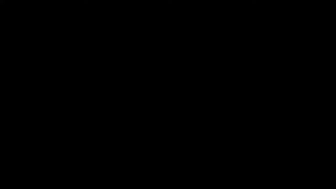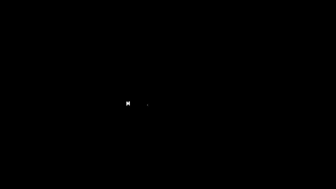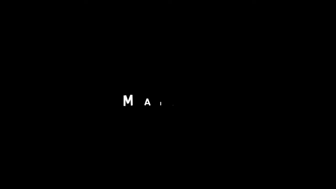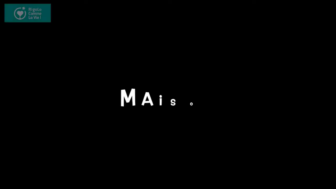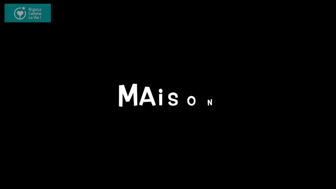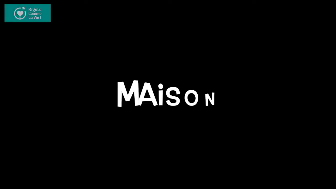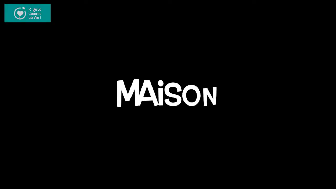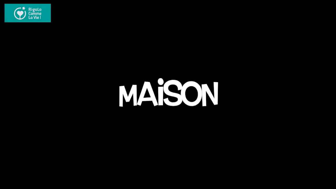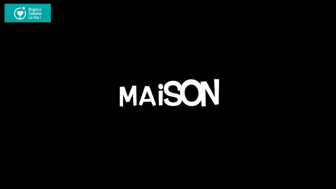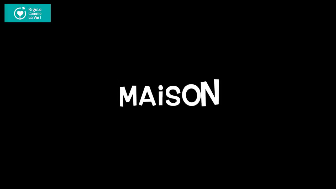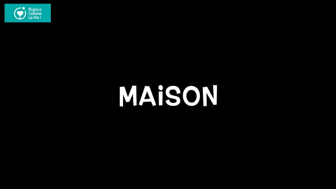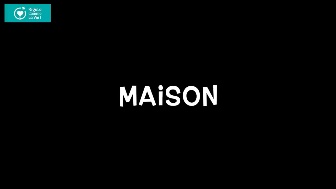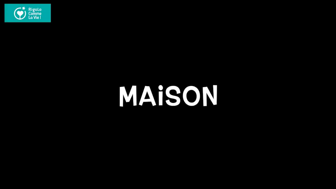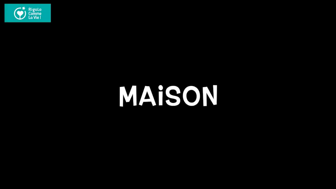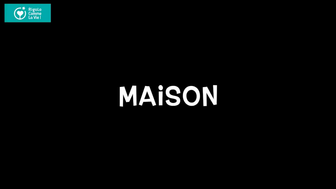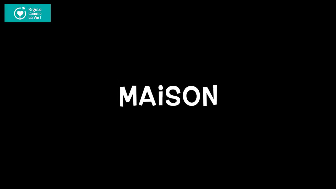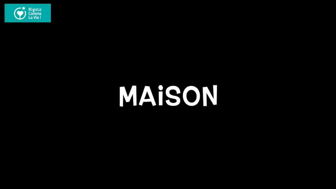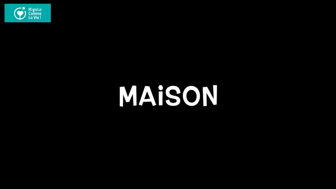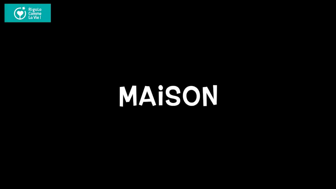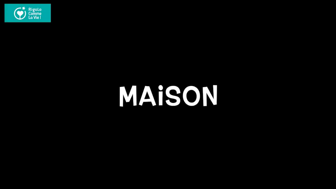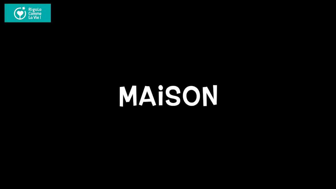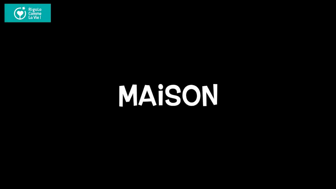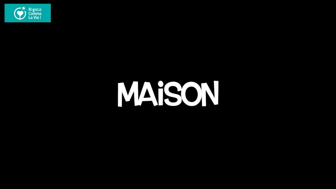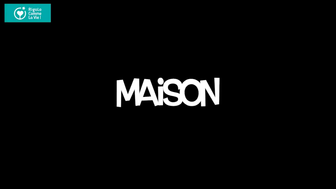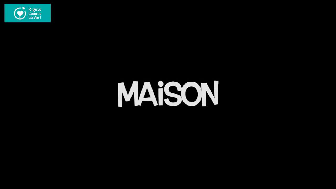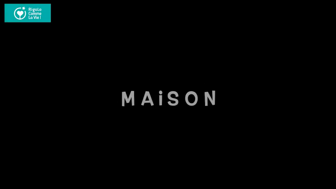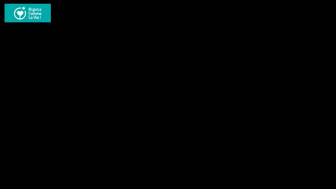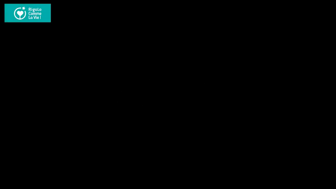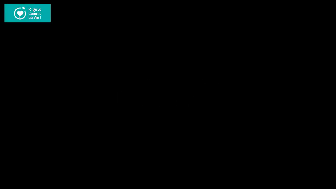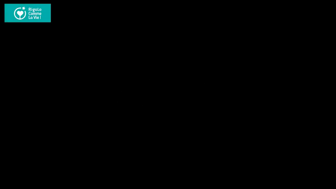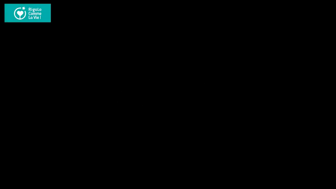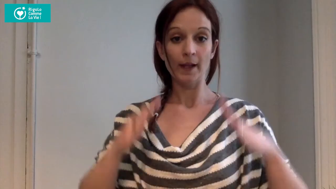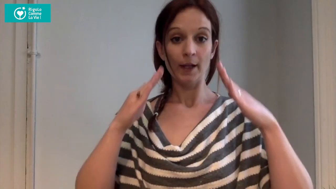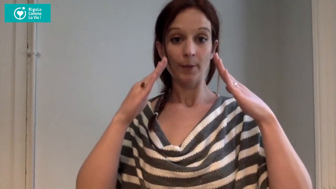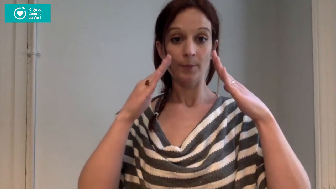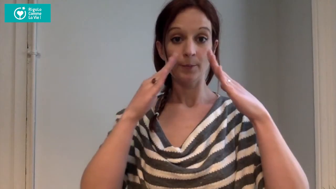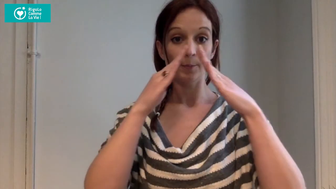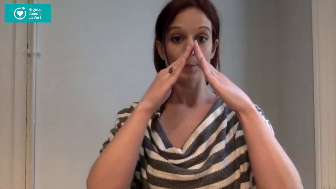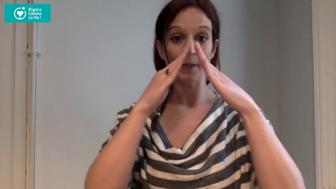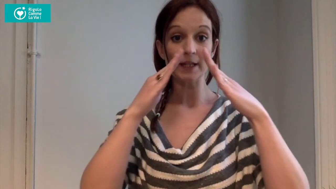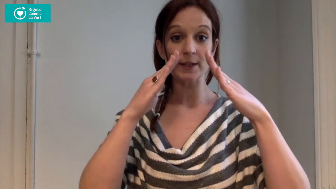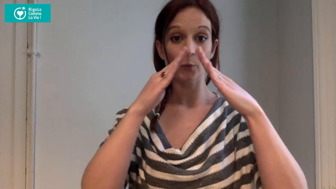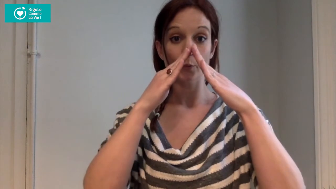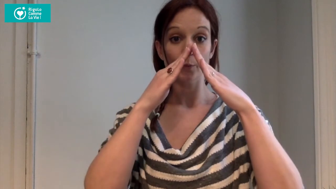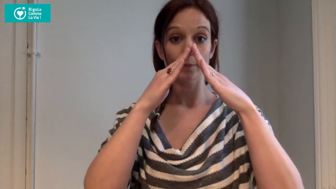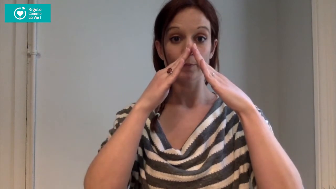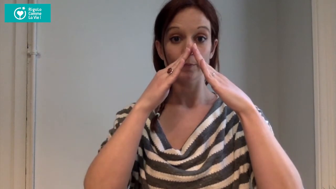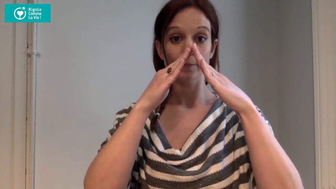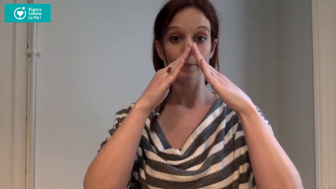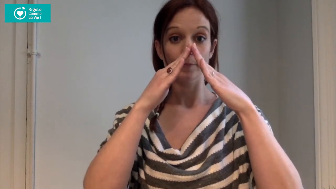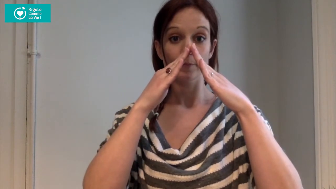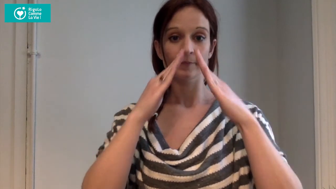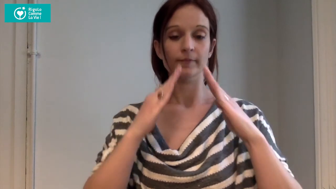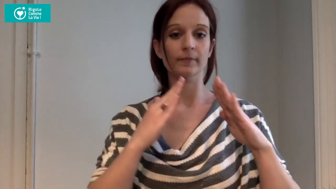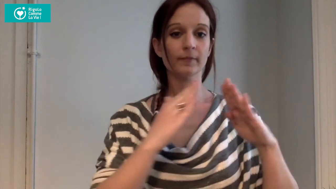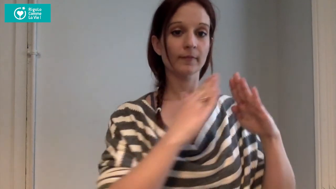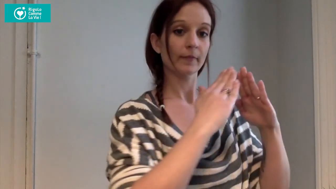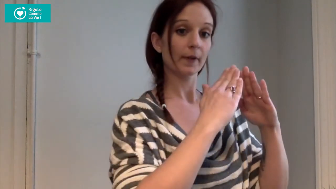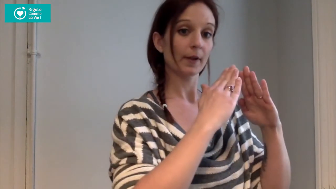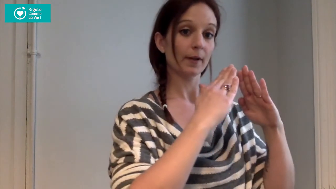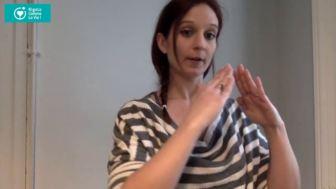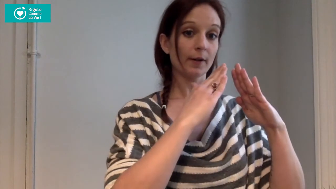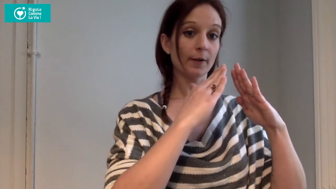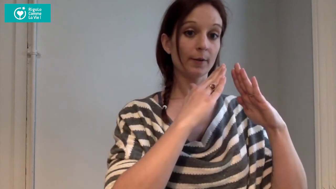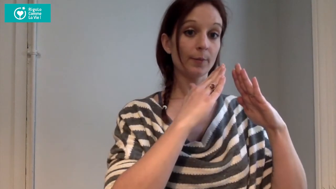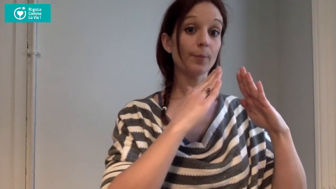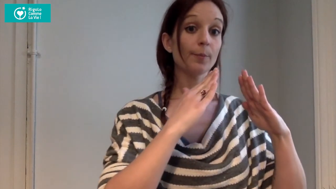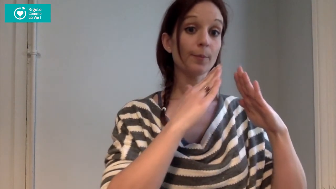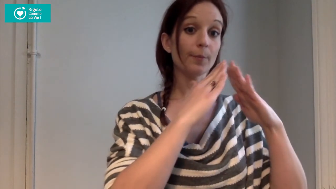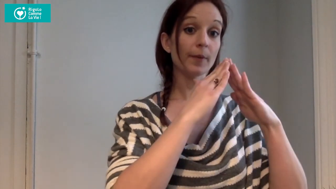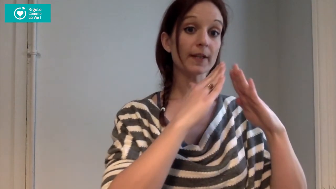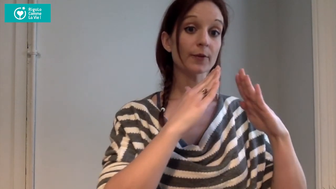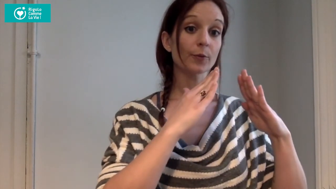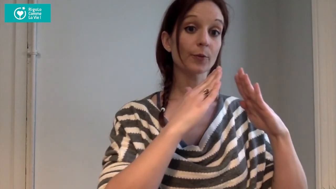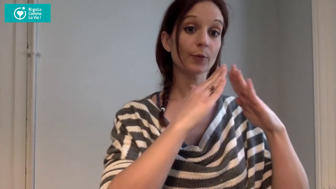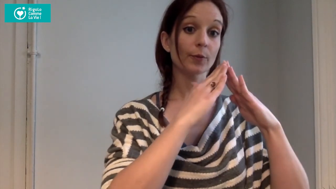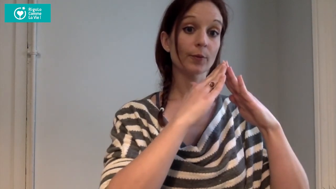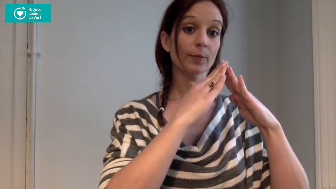Maison